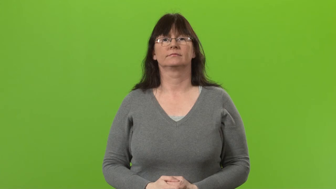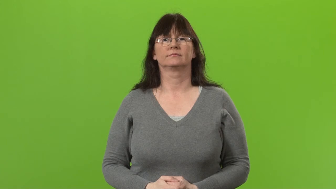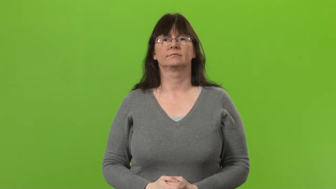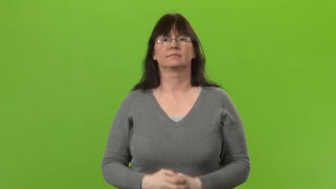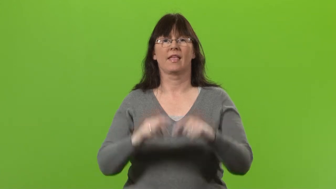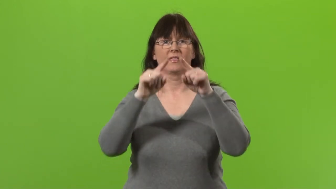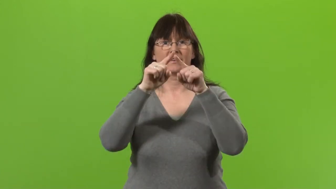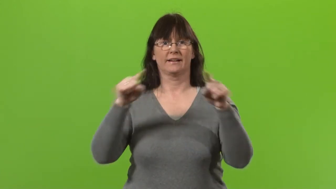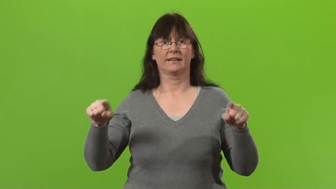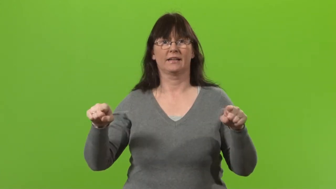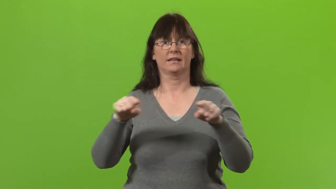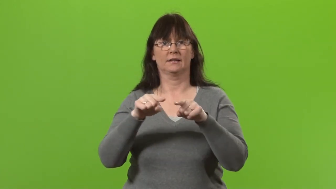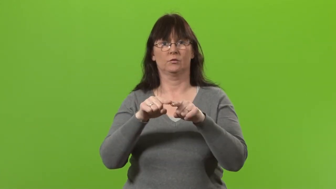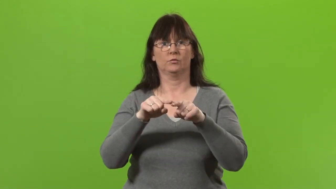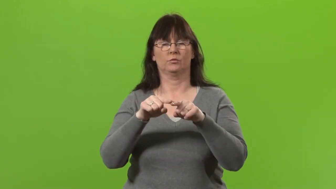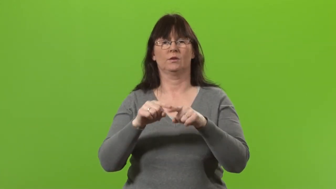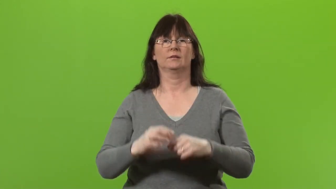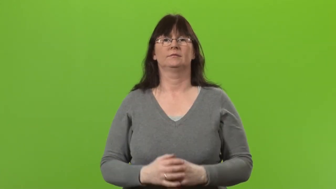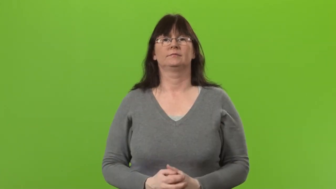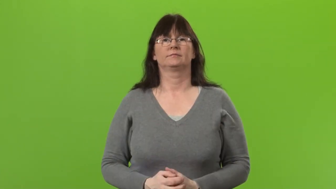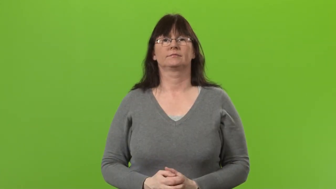Þríhyrningur